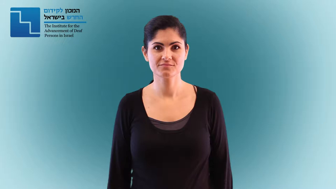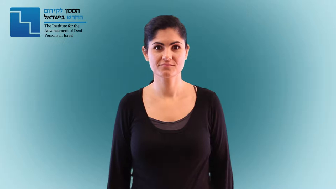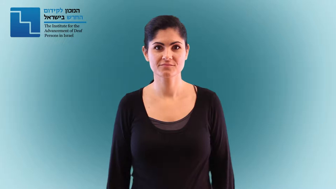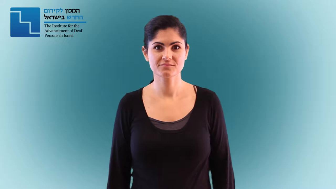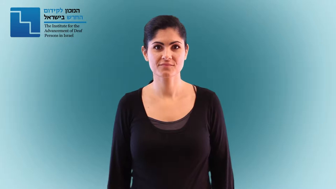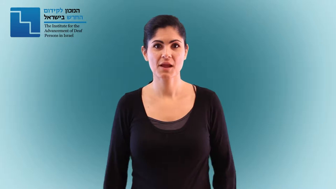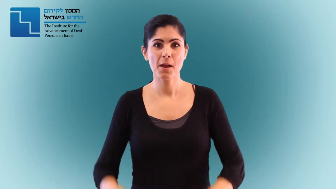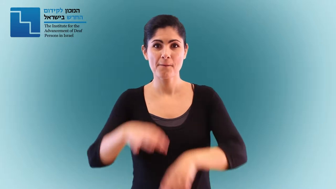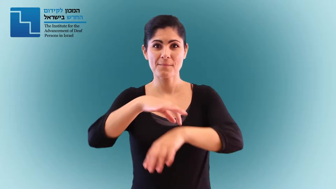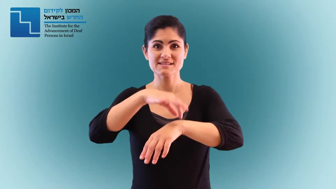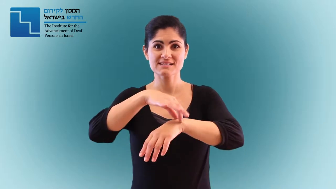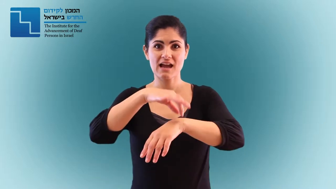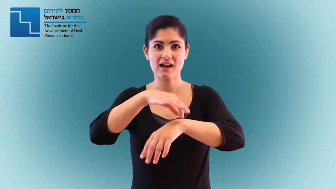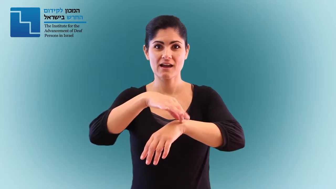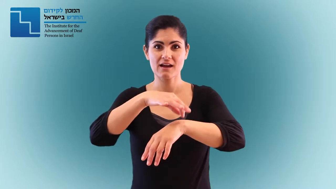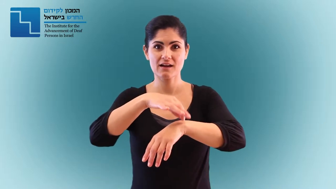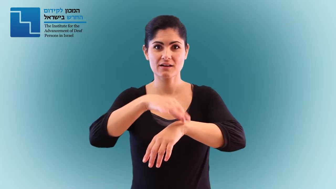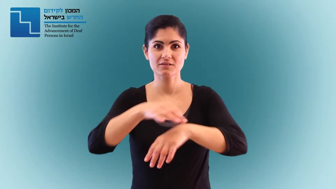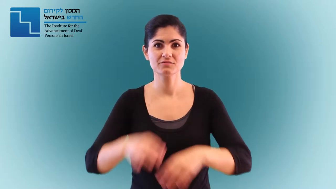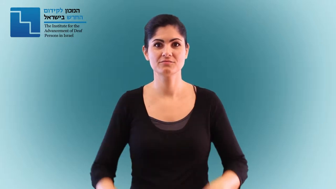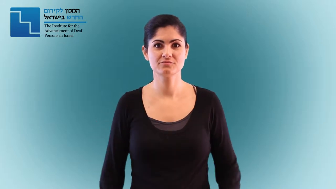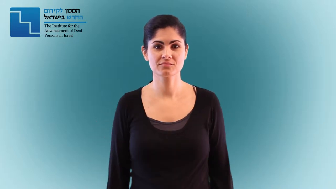בשר